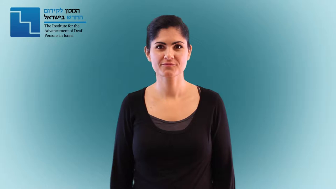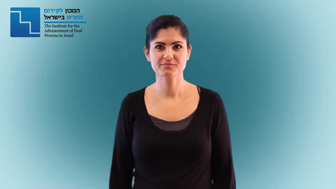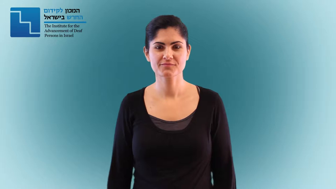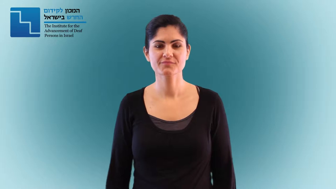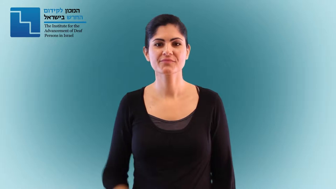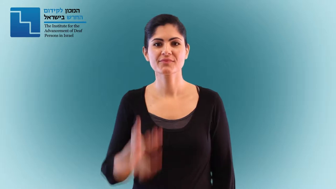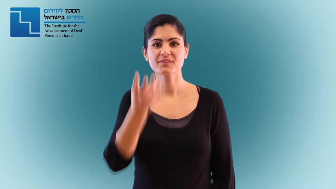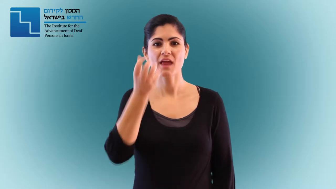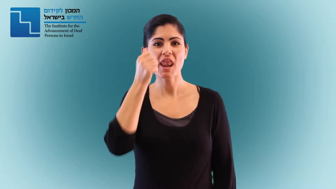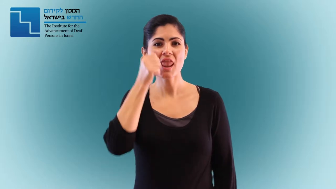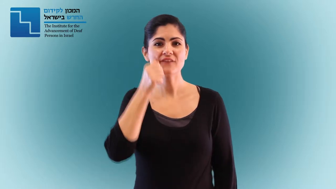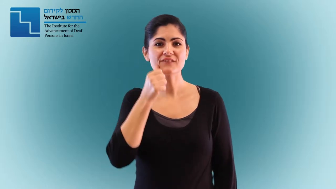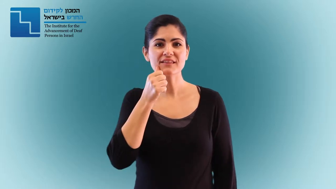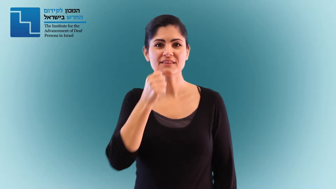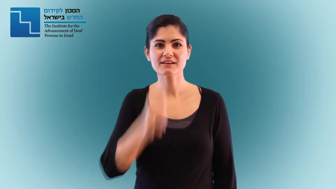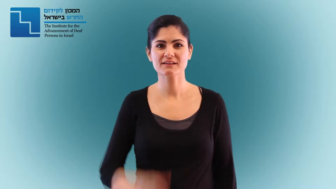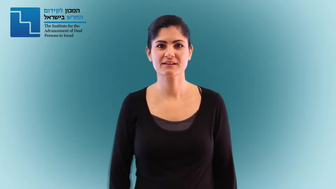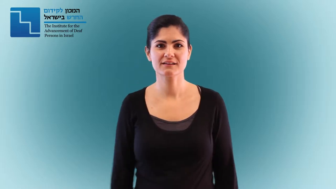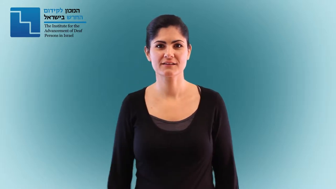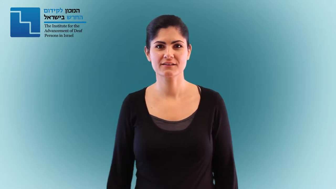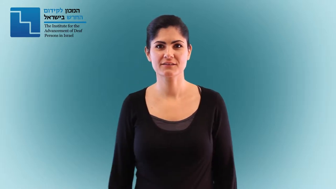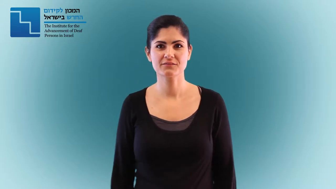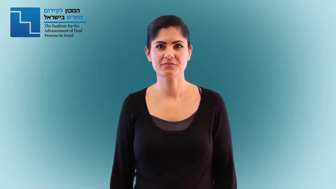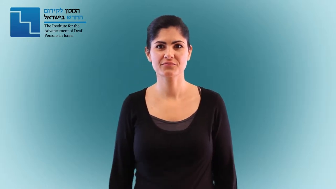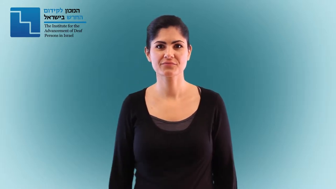לפת